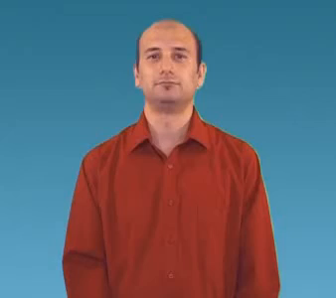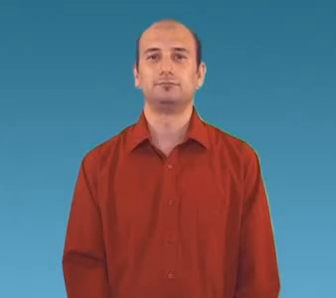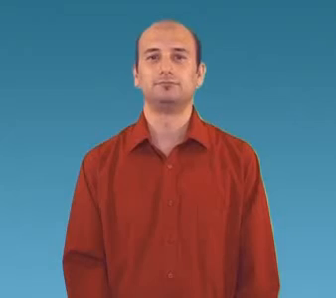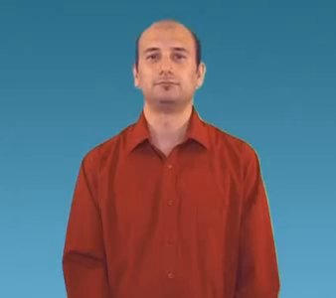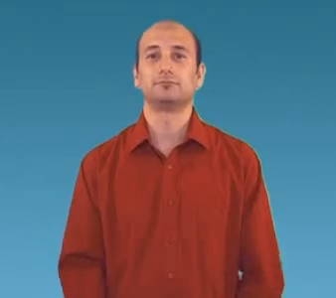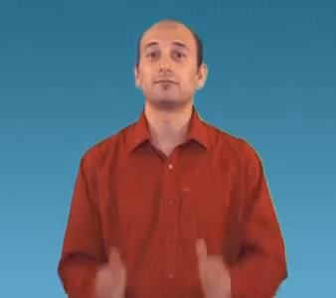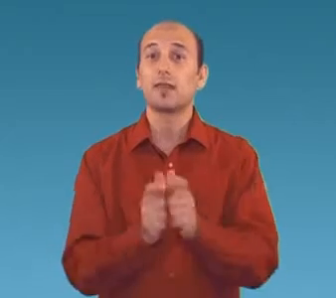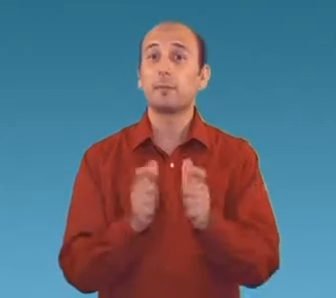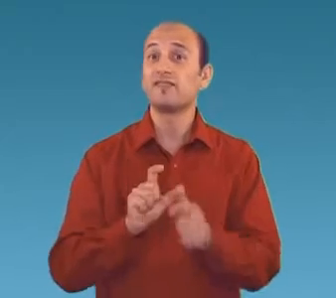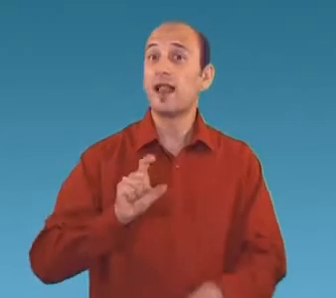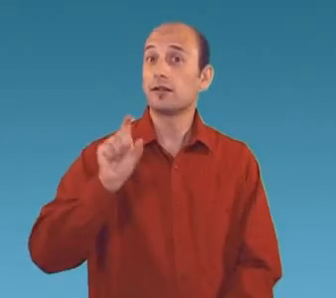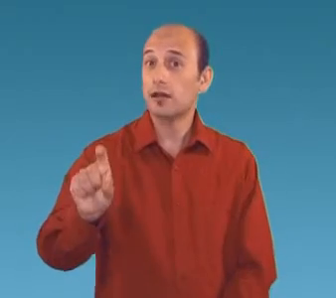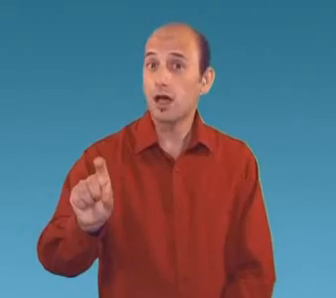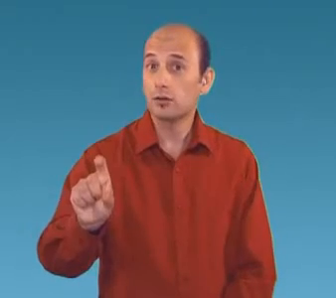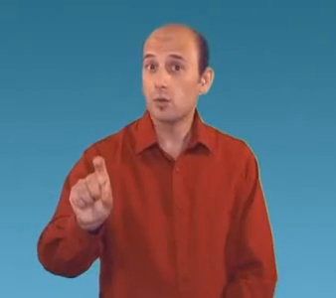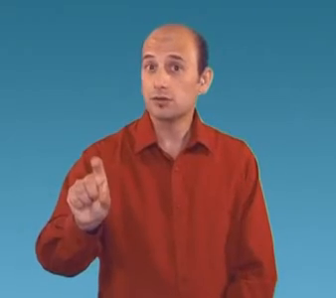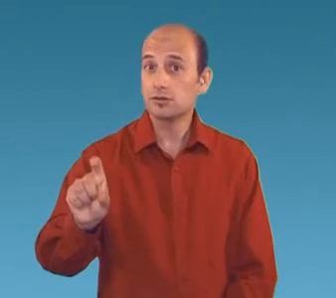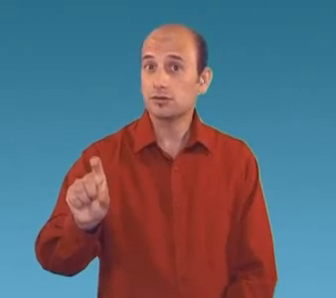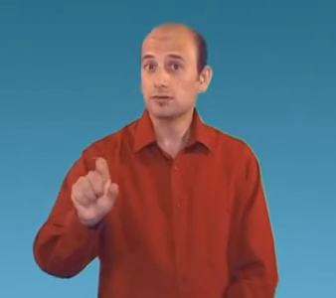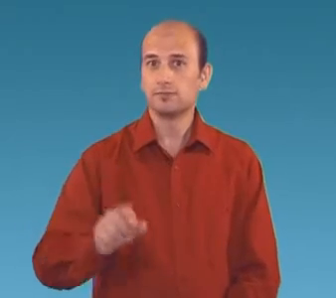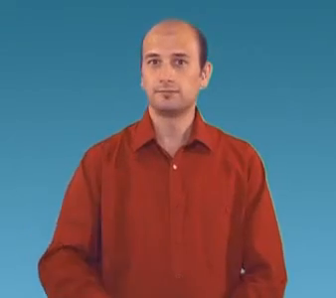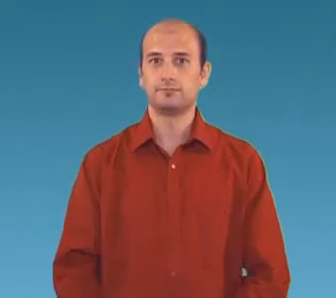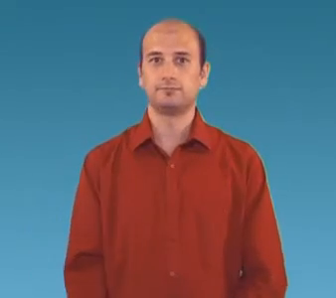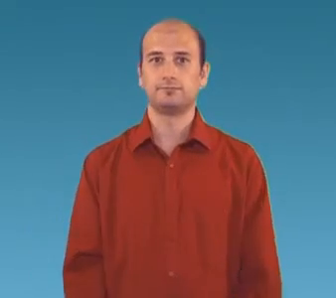Mivel tartozom